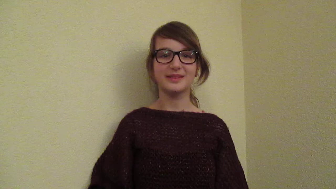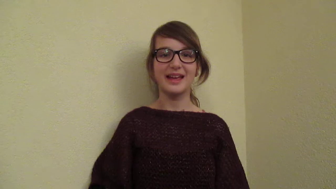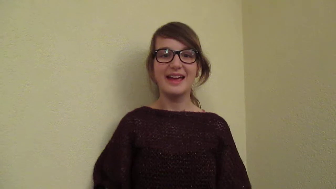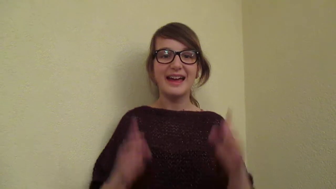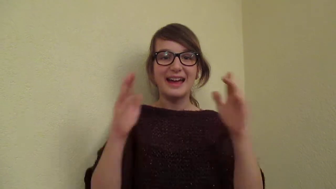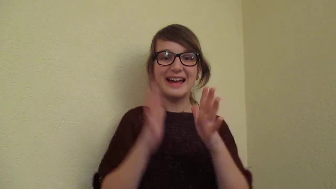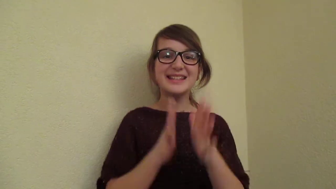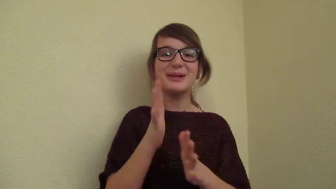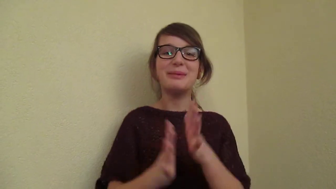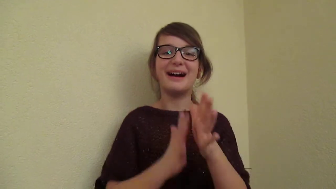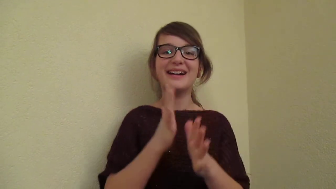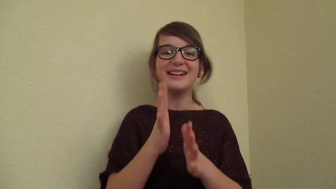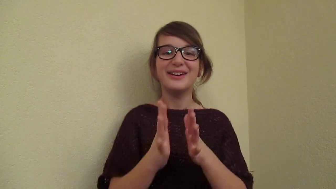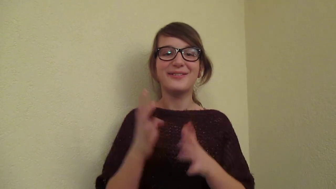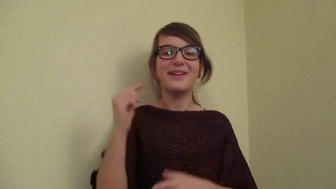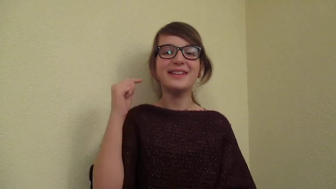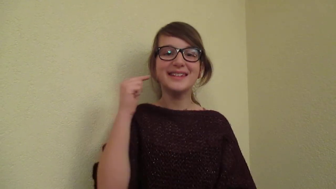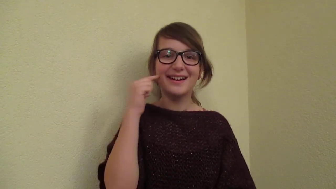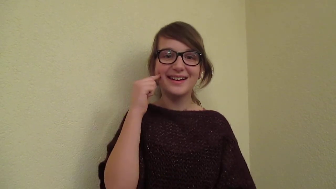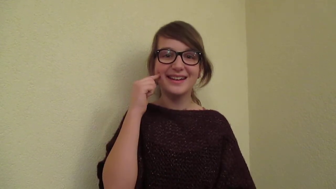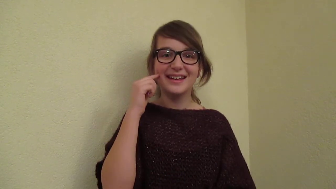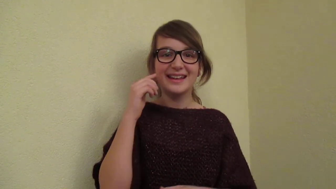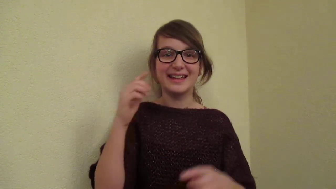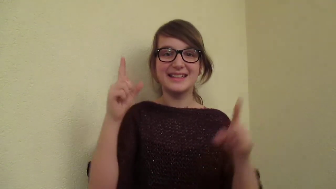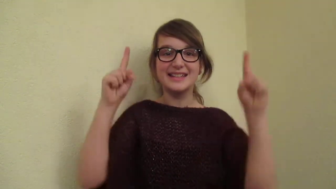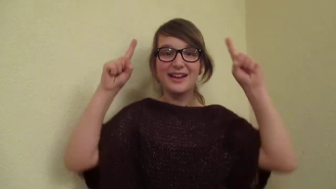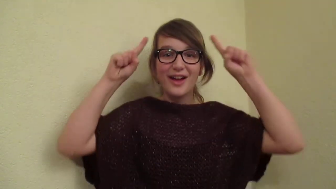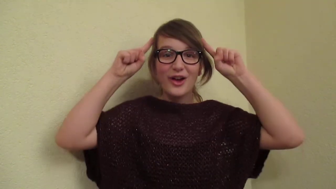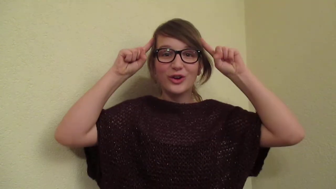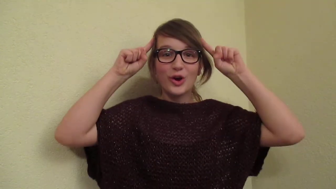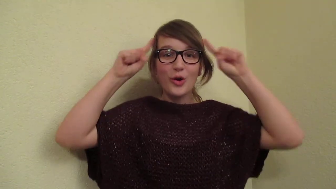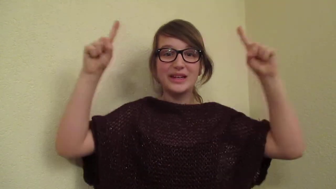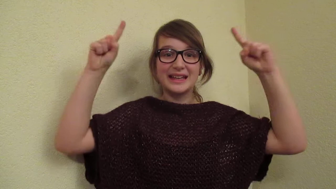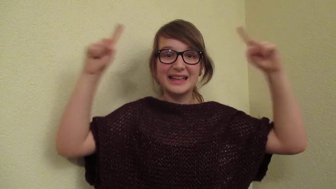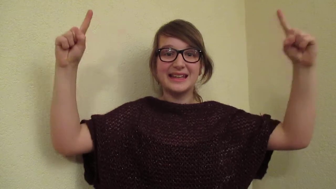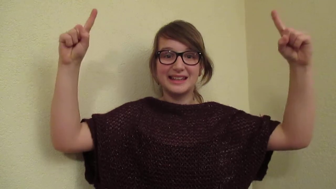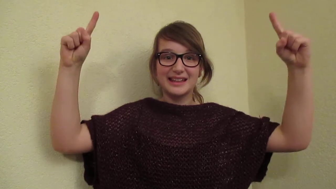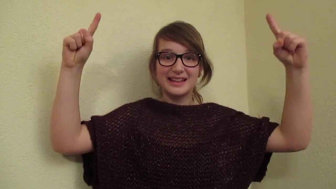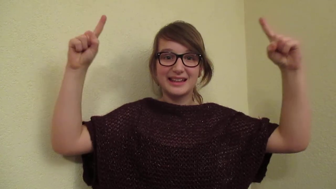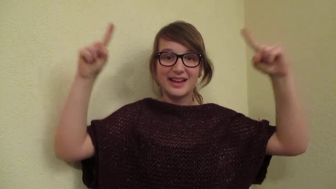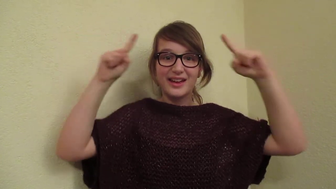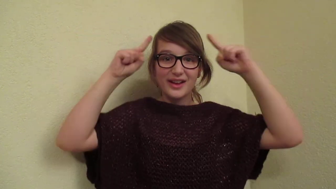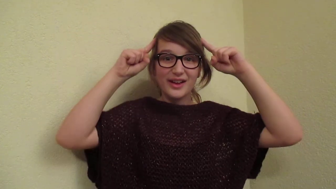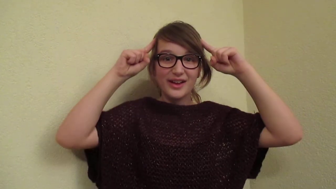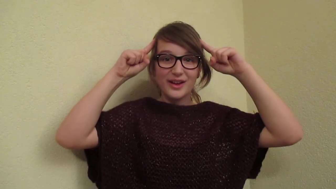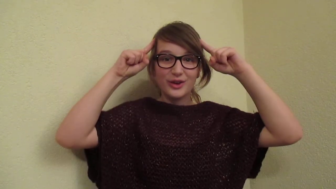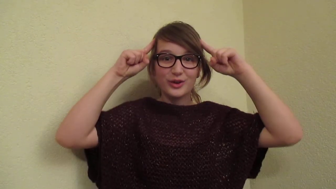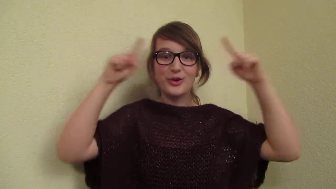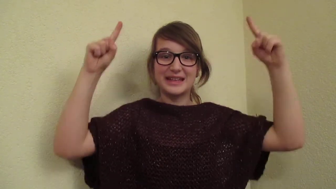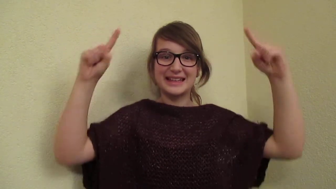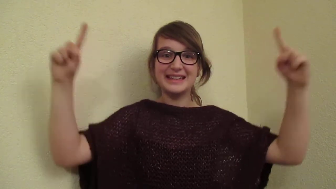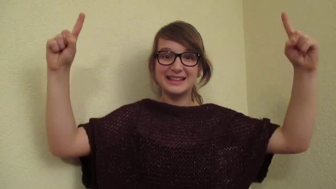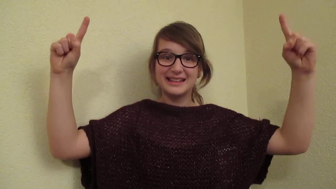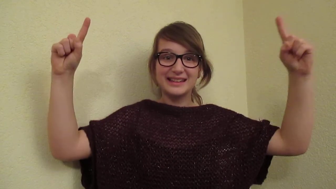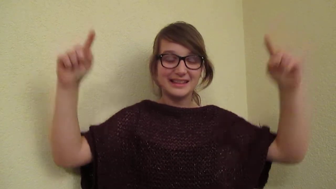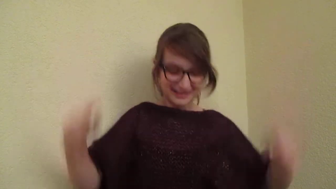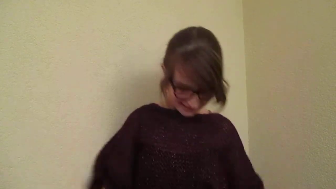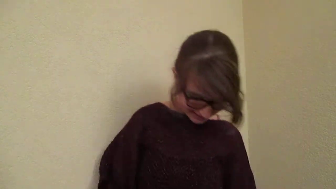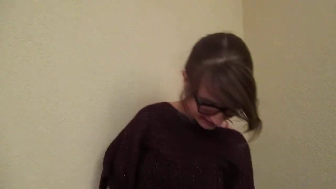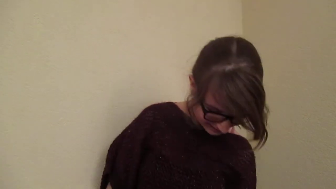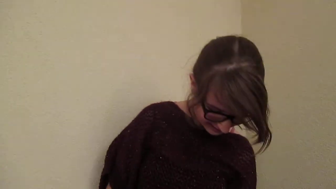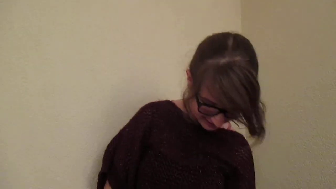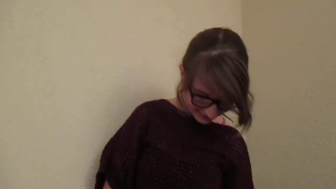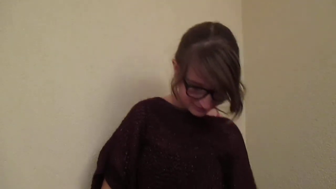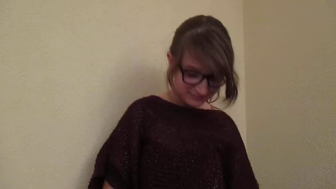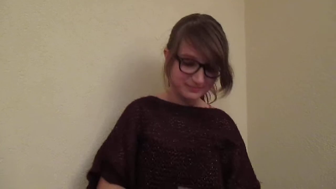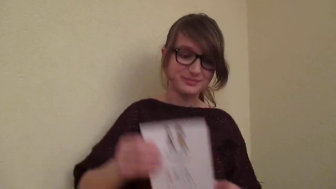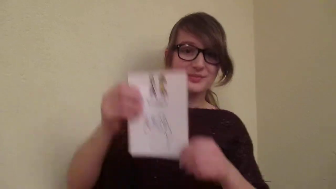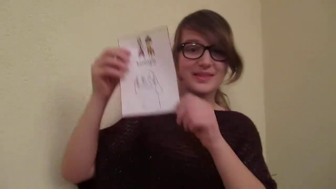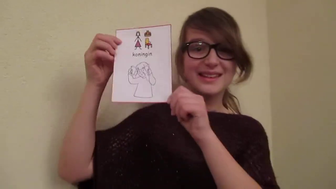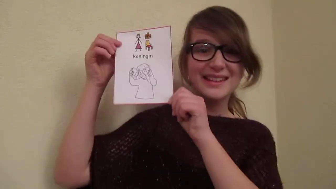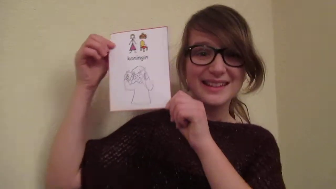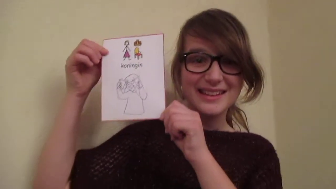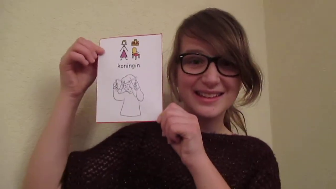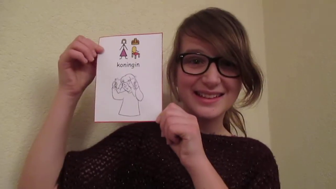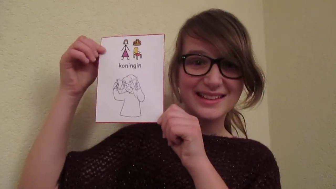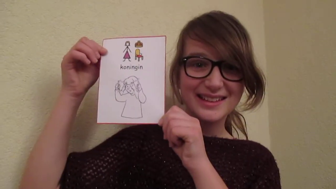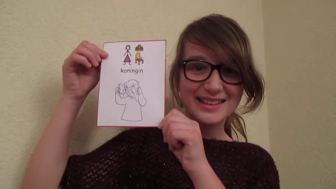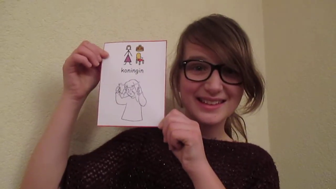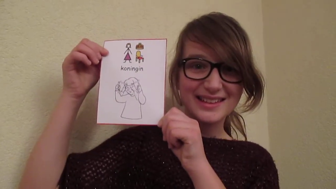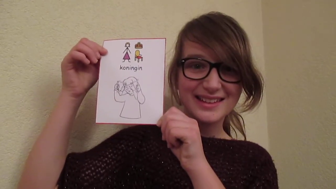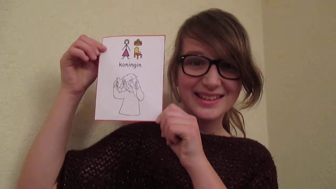koningin